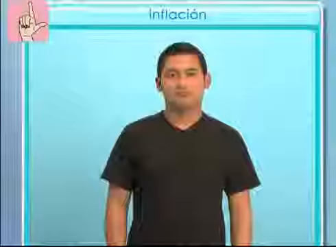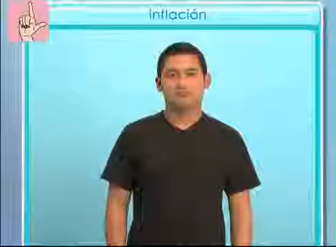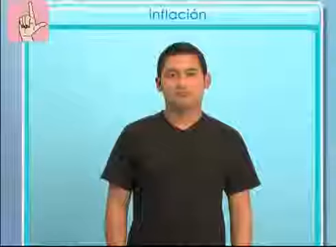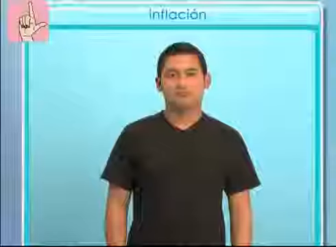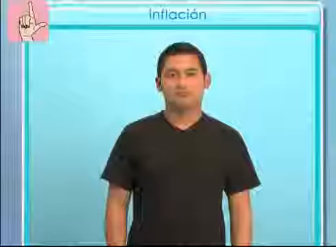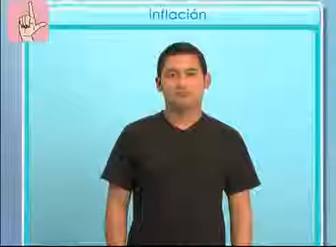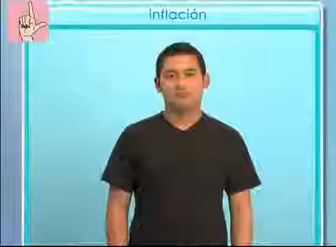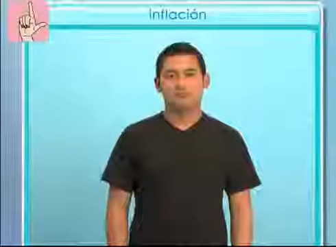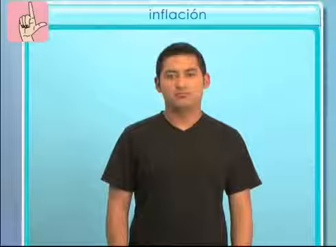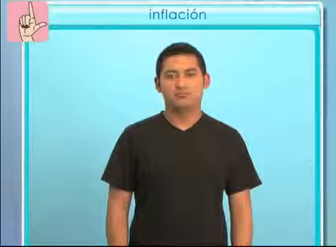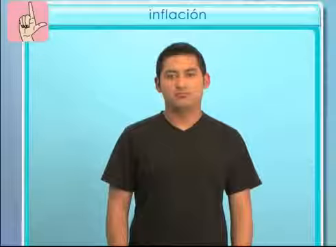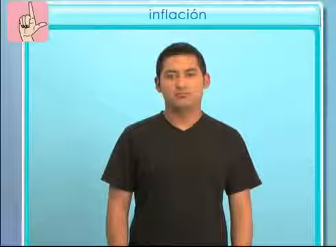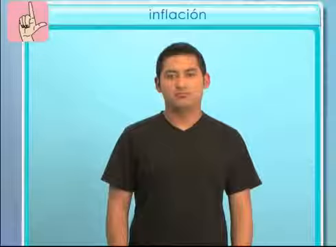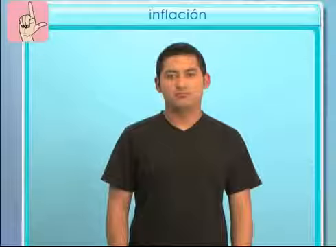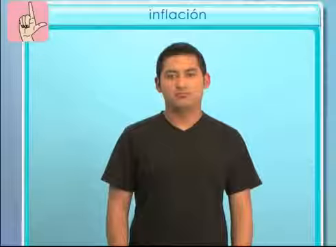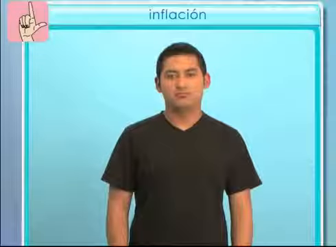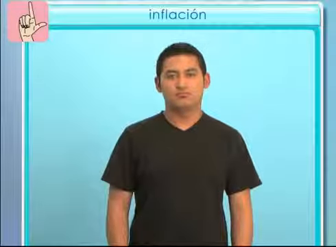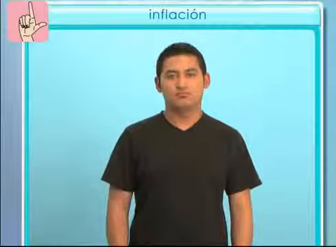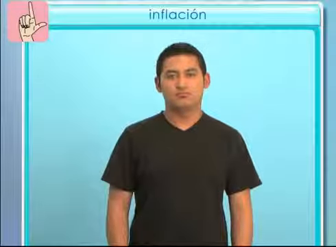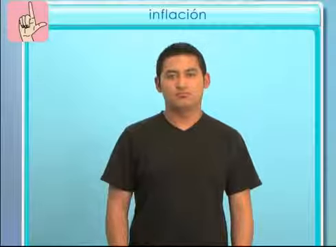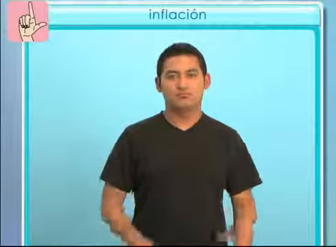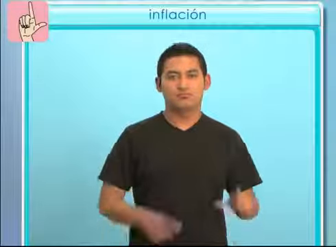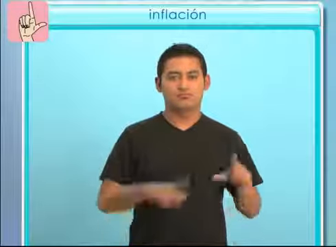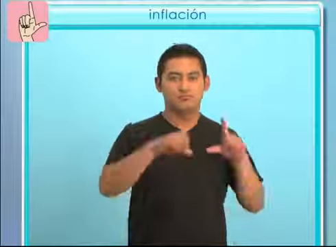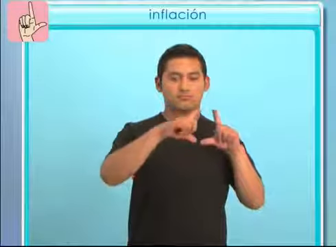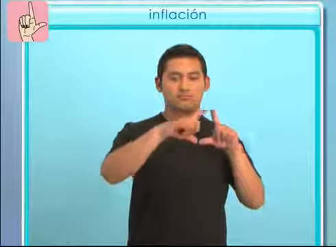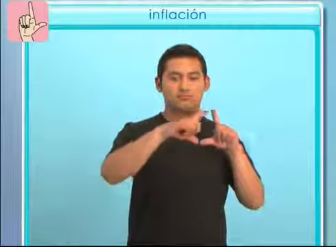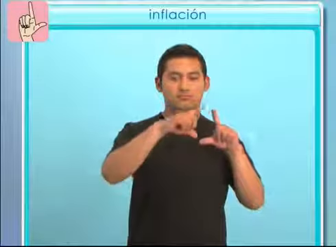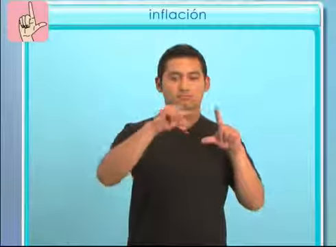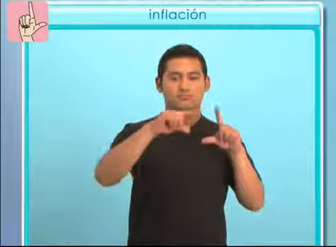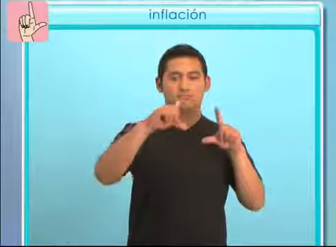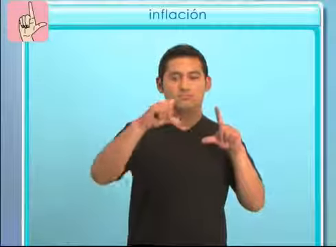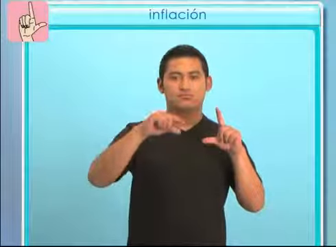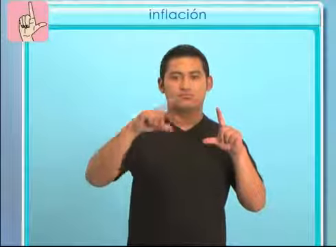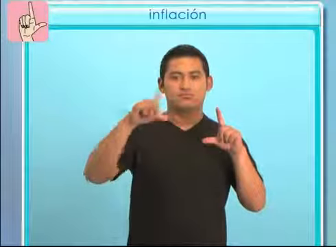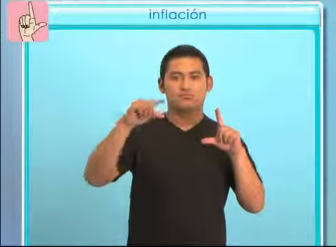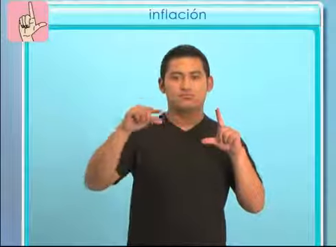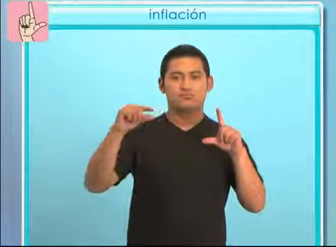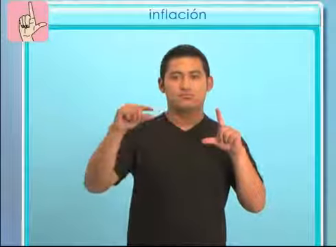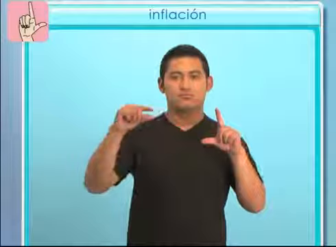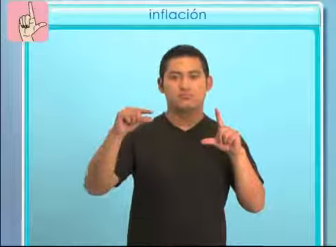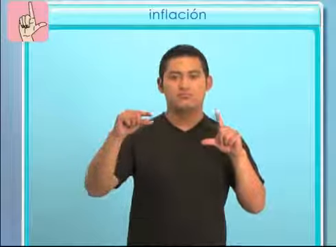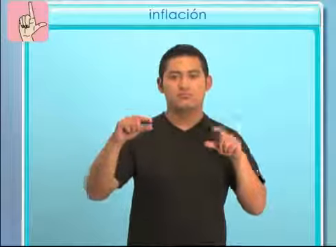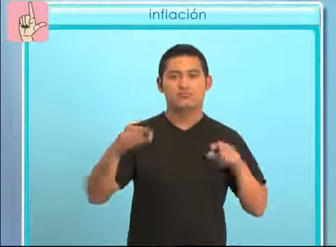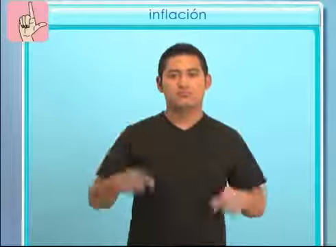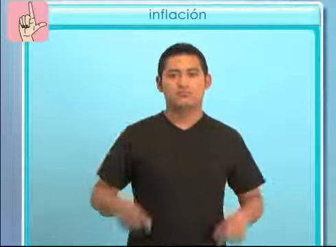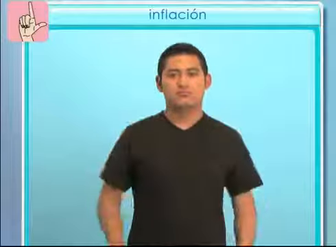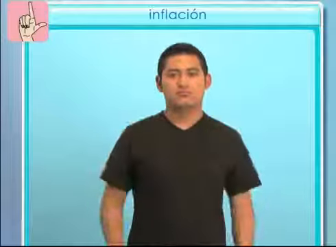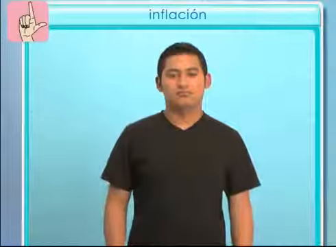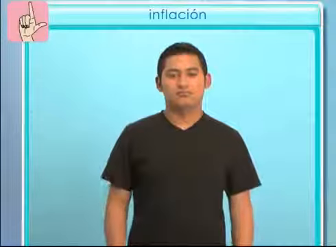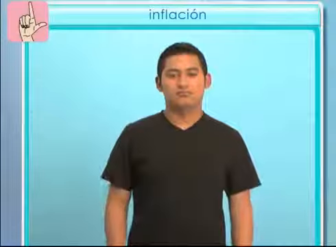Inflación